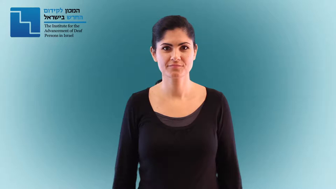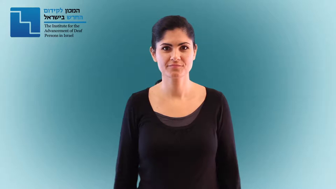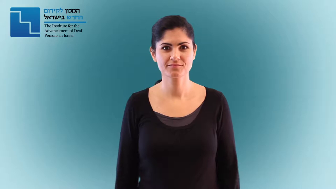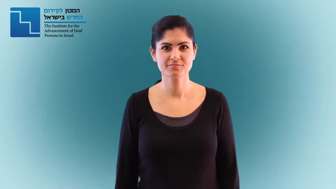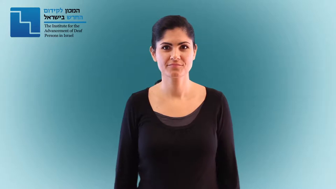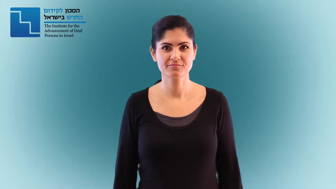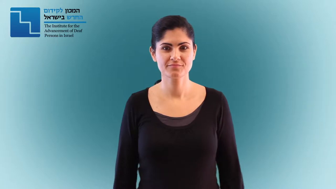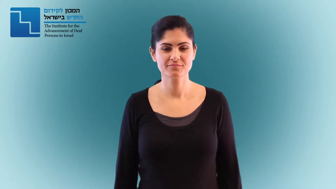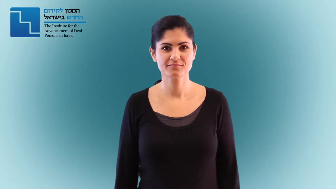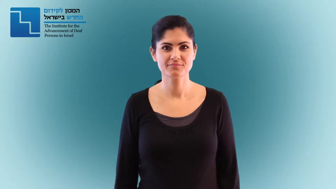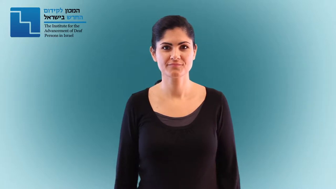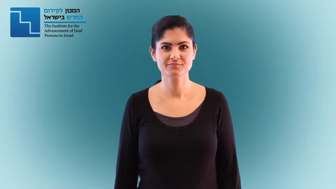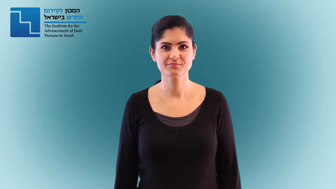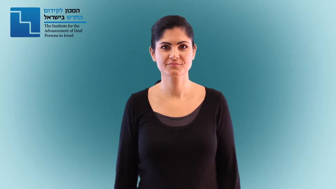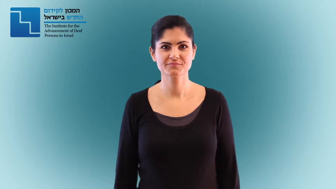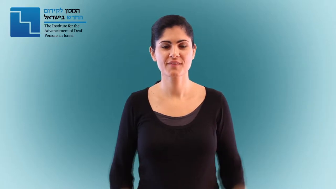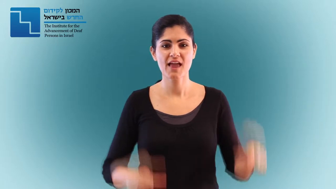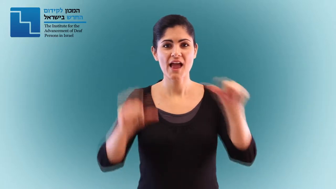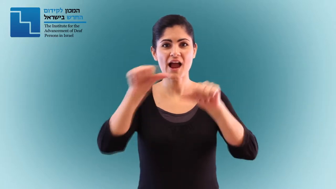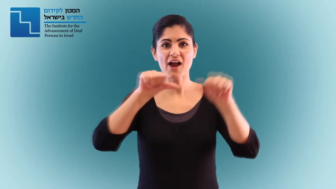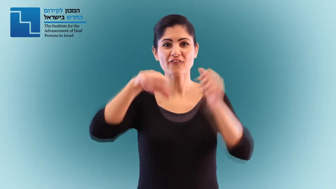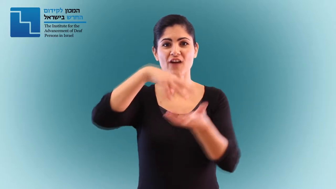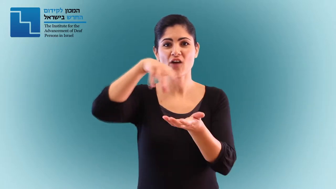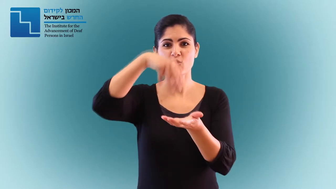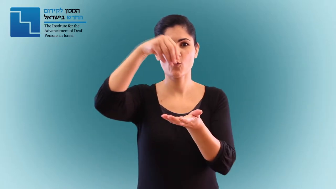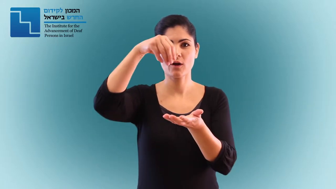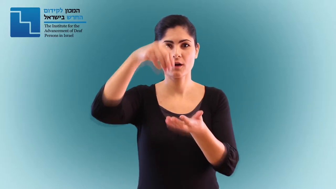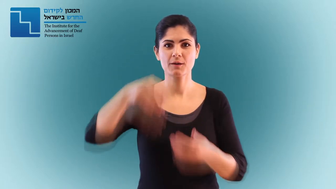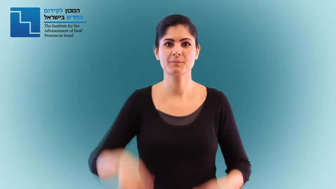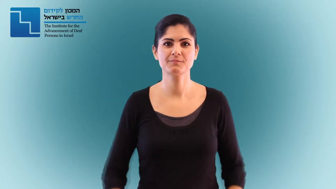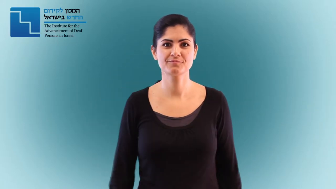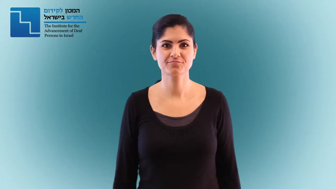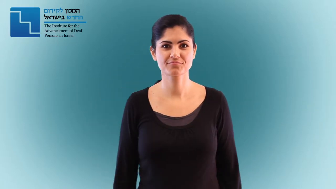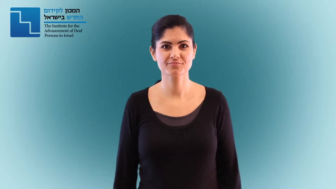קפה הפוך (קפוצ'ינו)